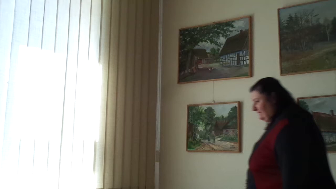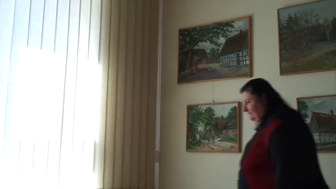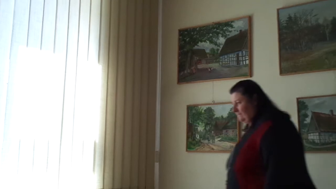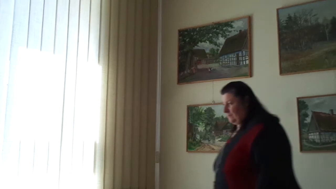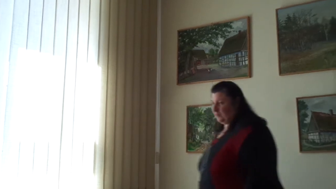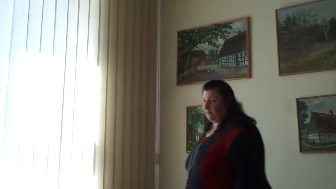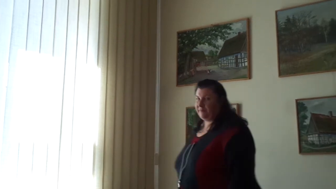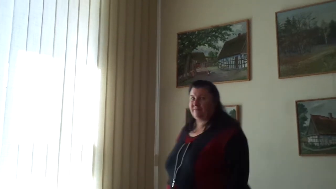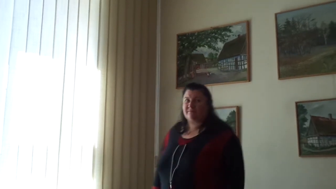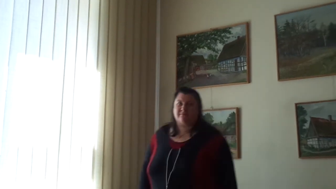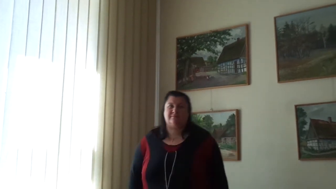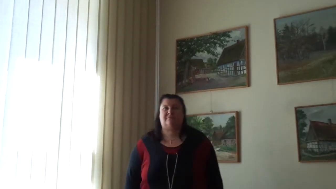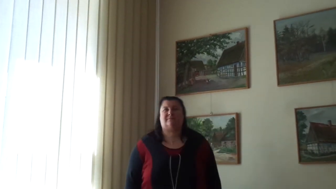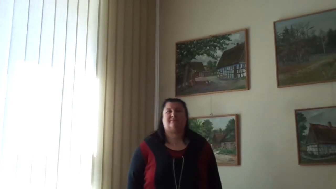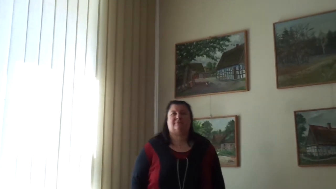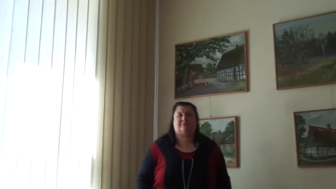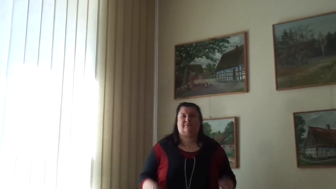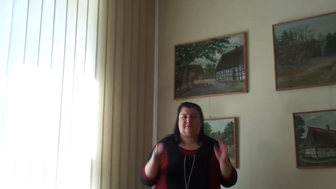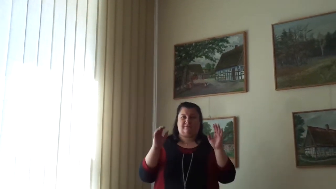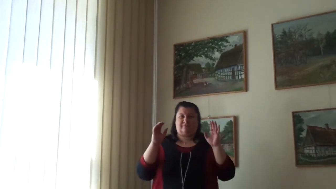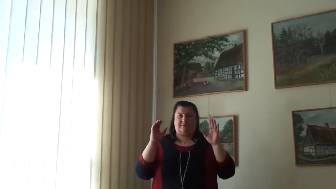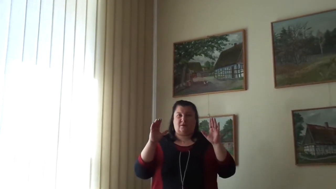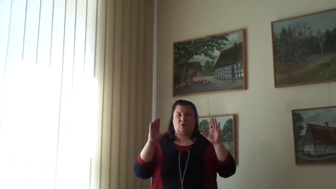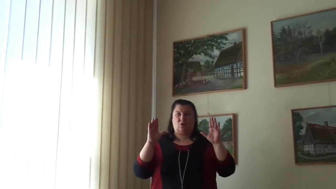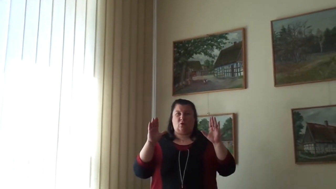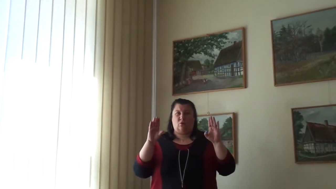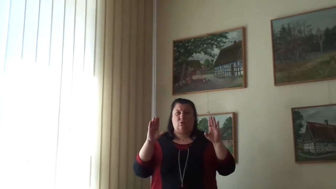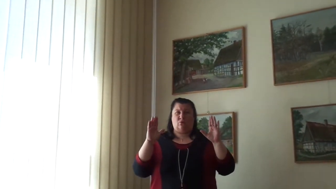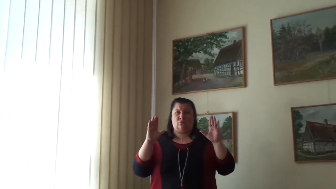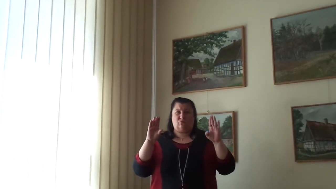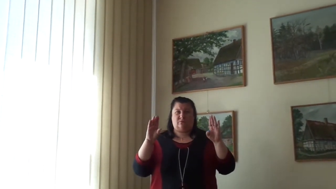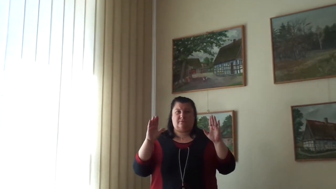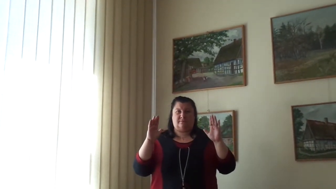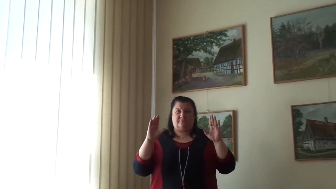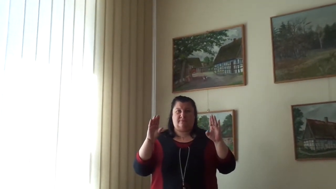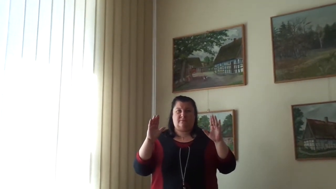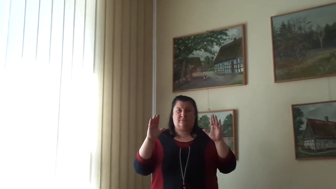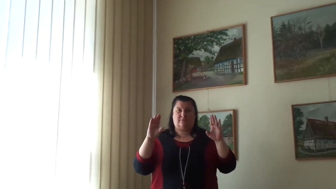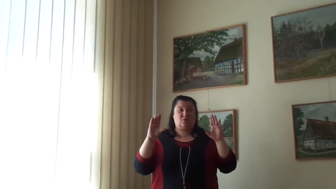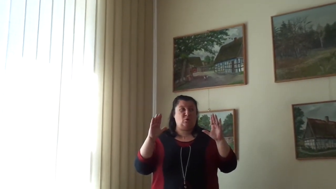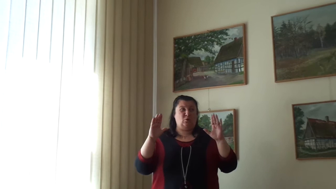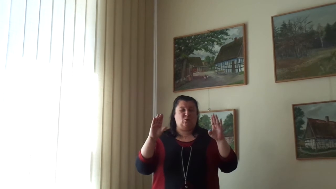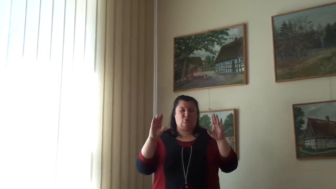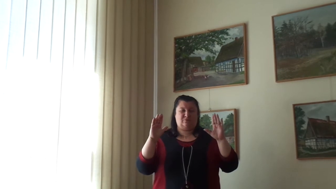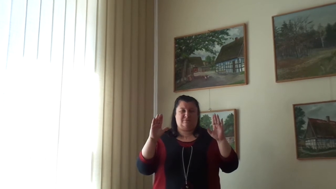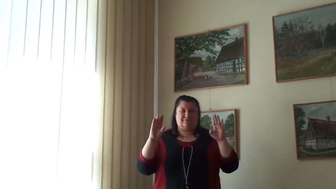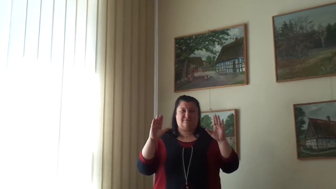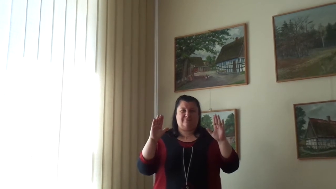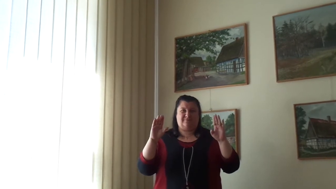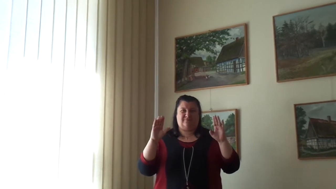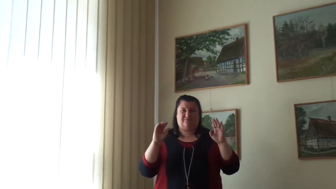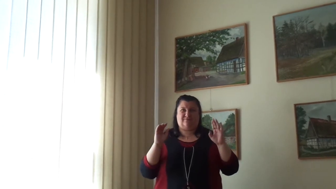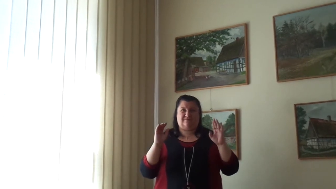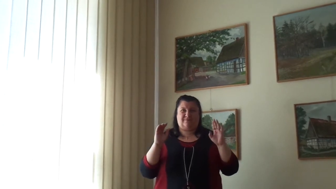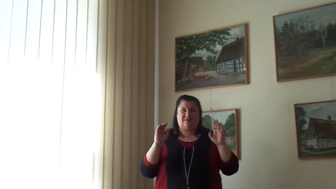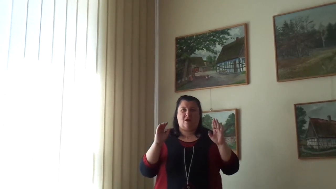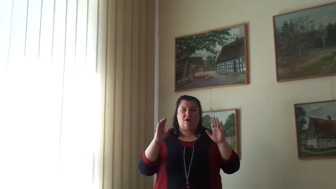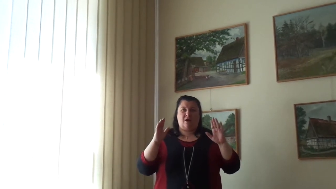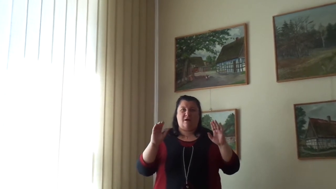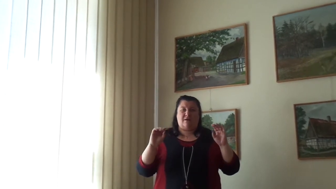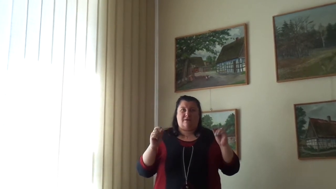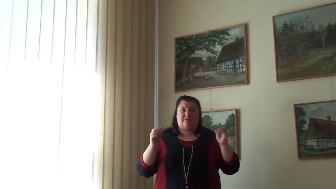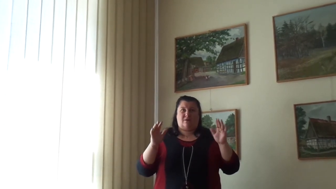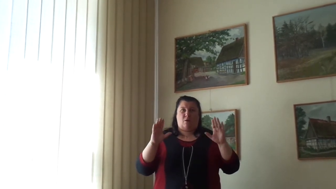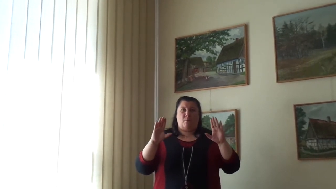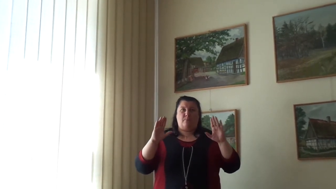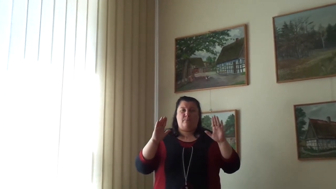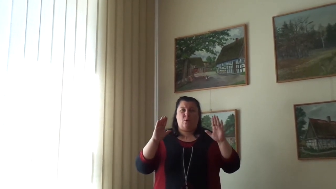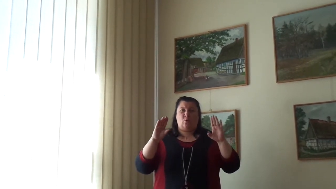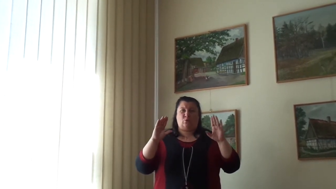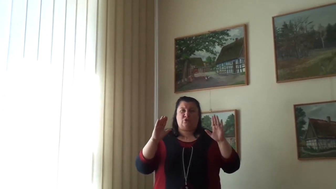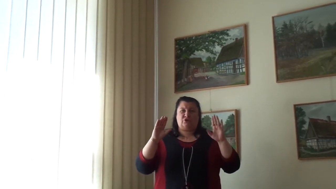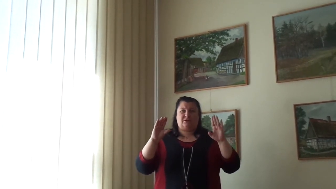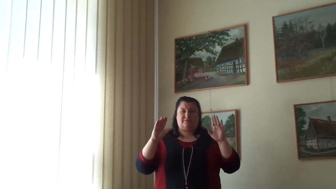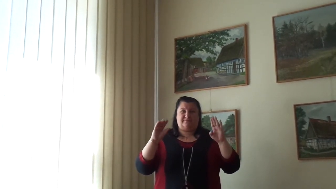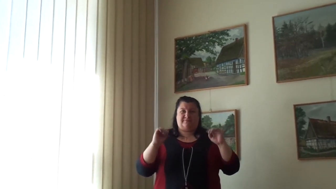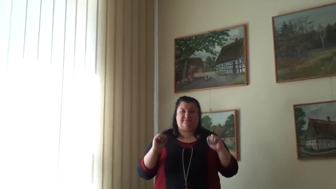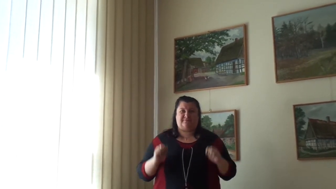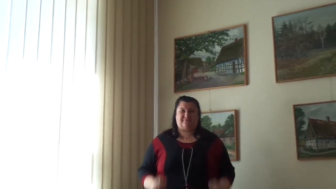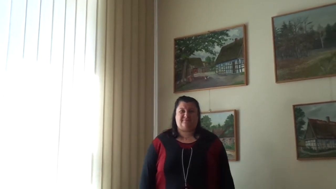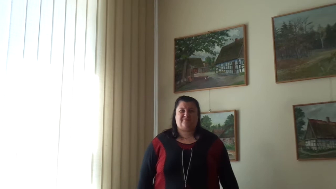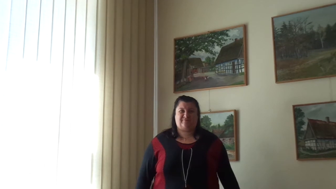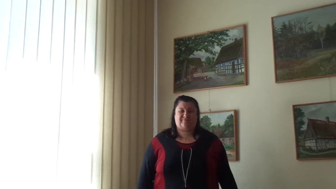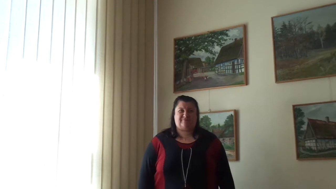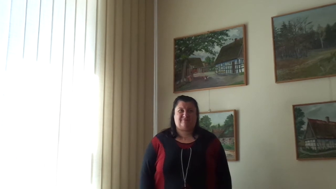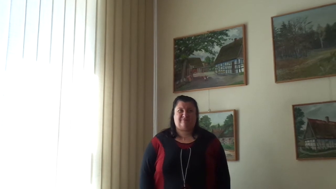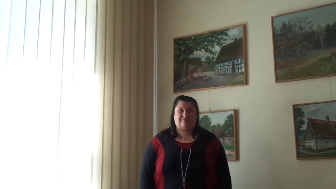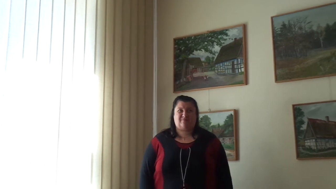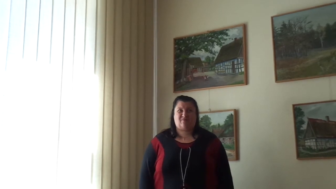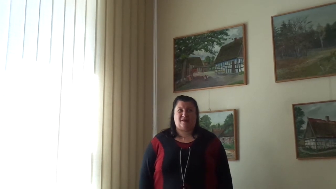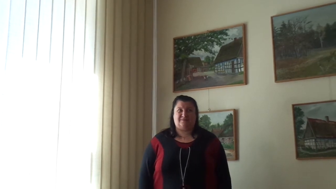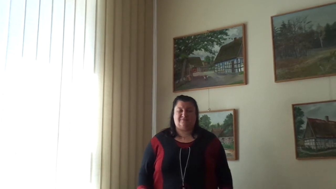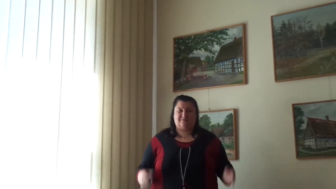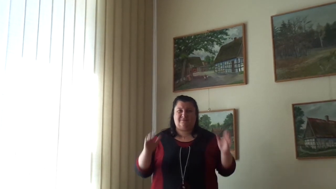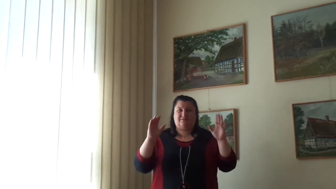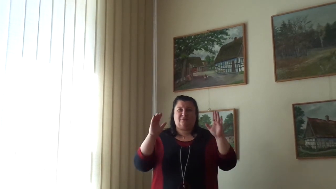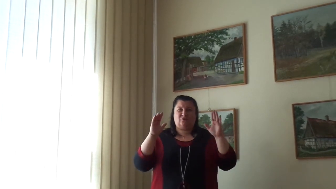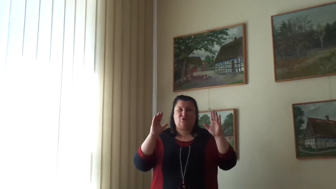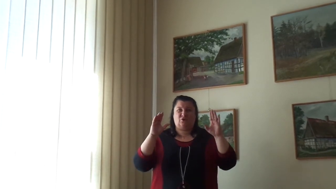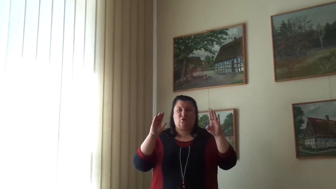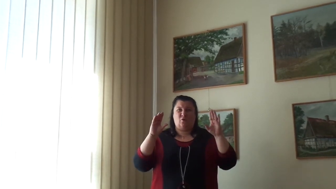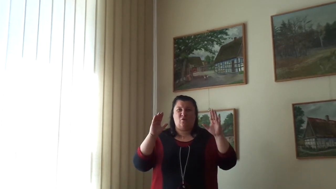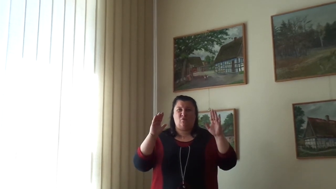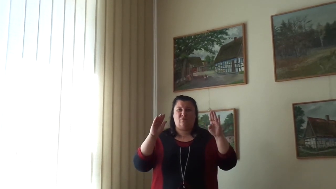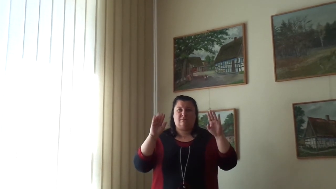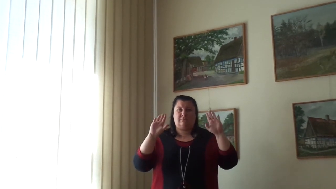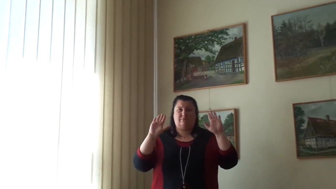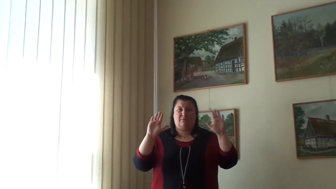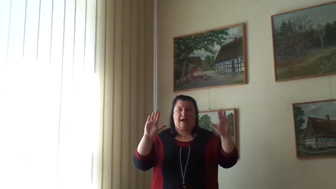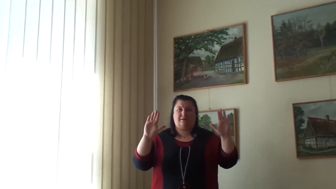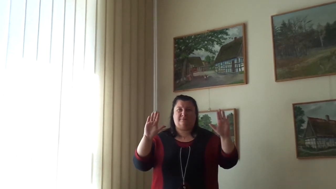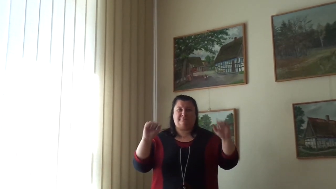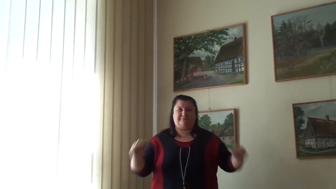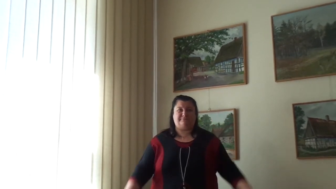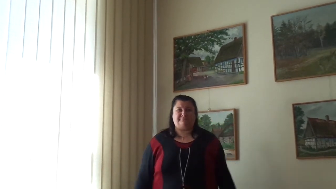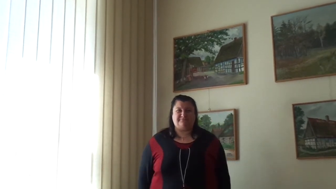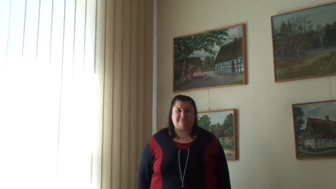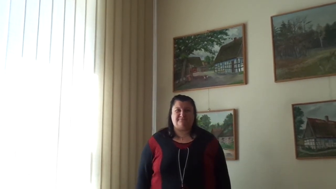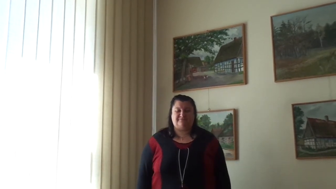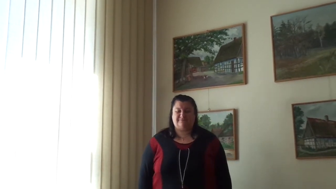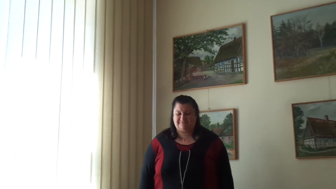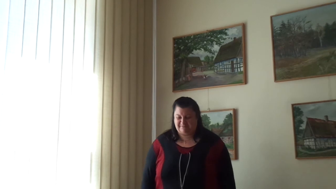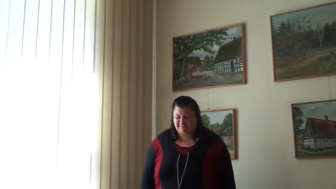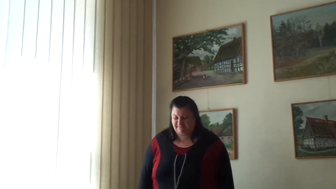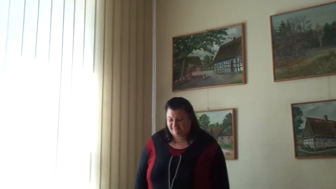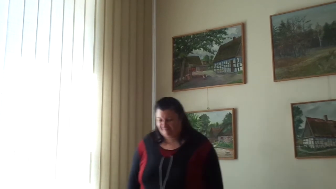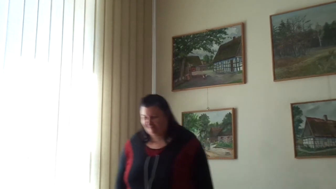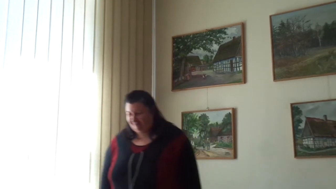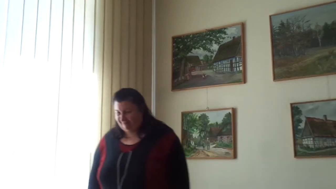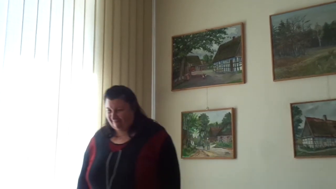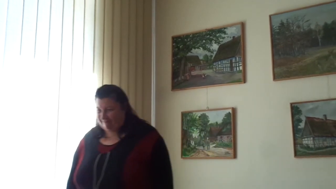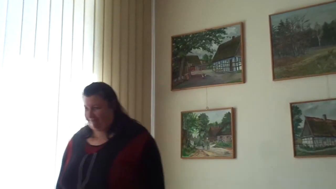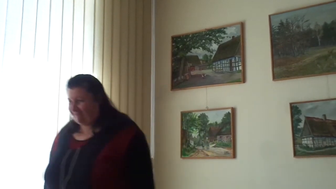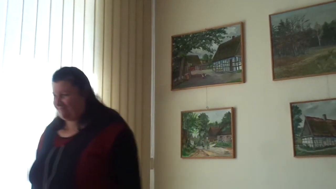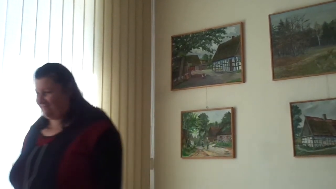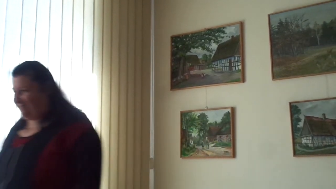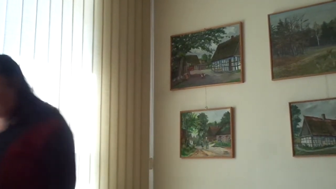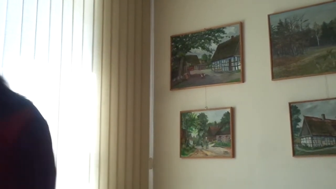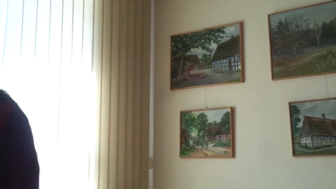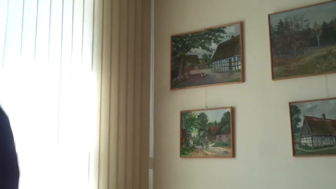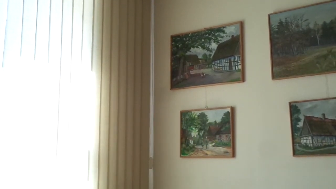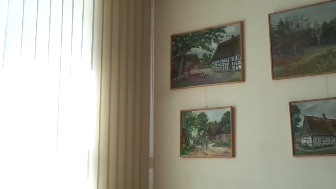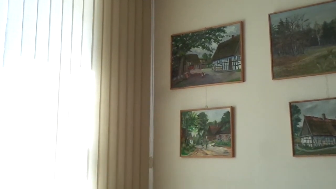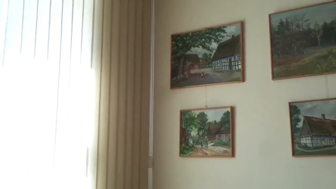Ą, ą